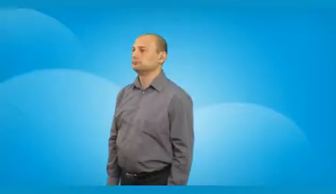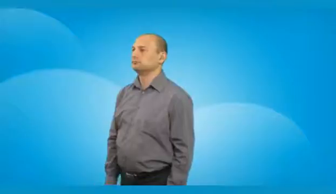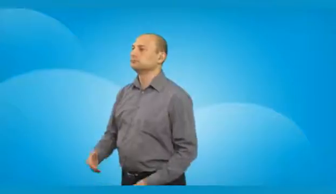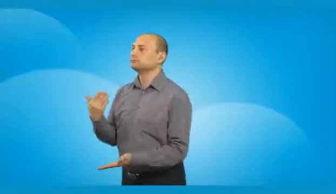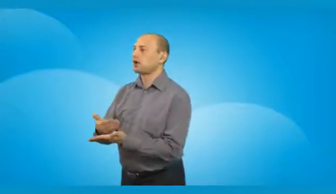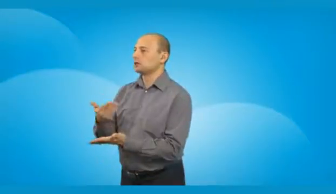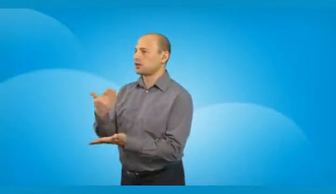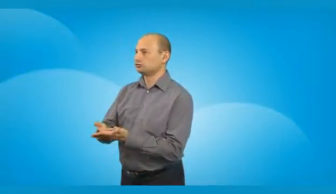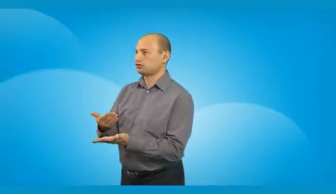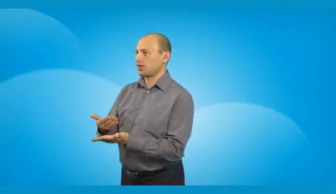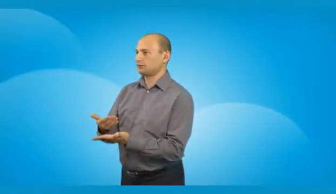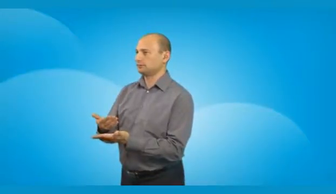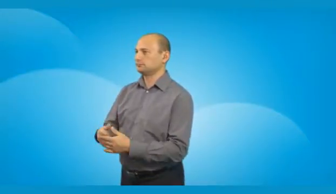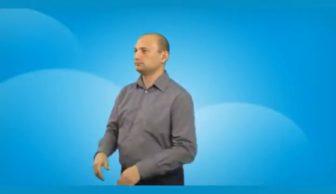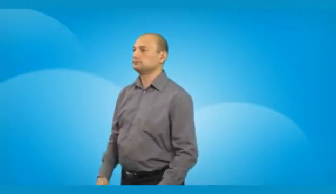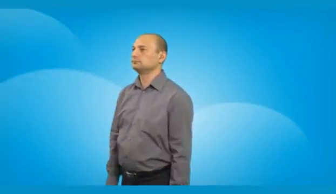Gazdaság